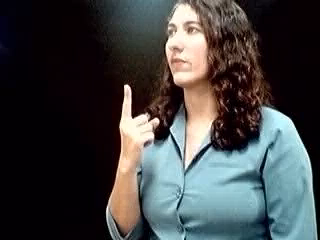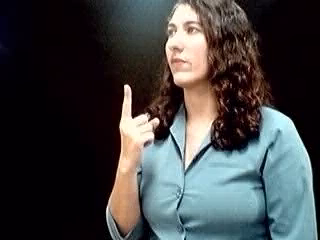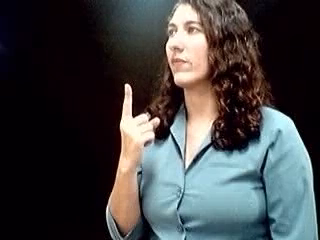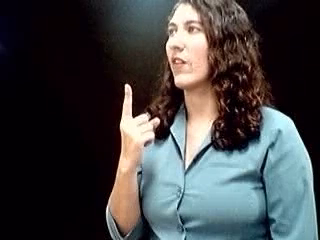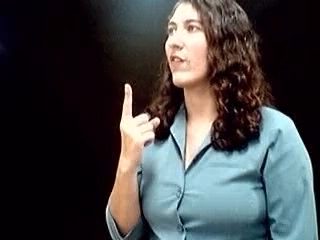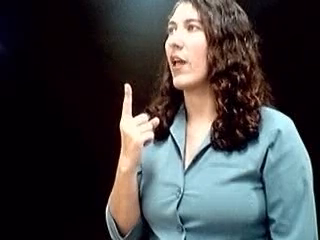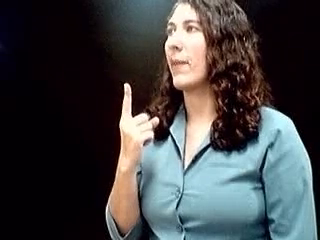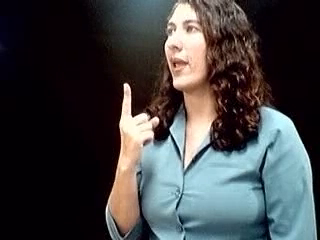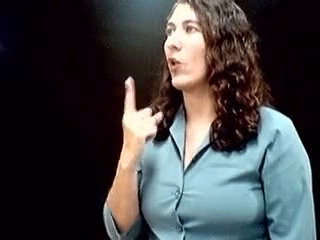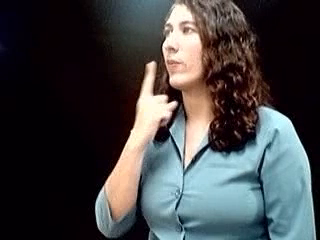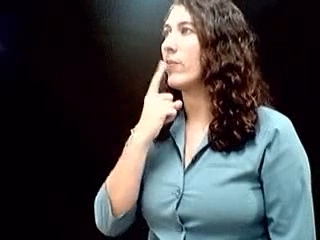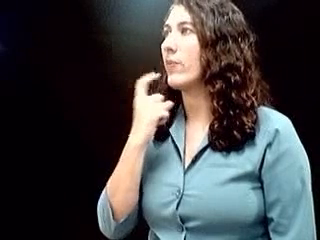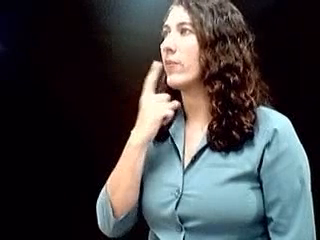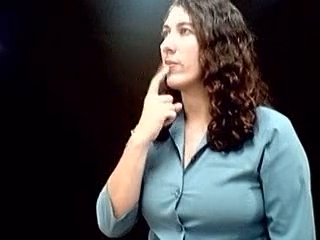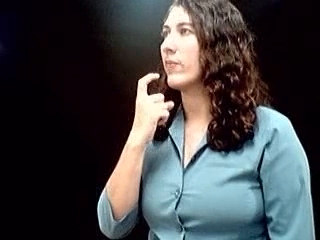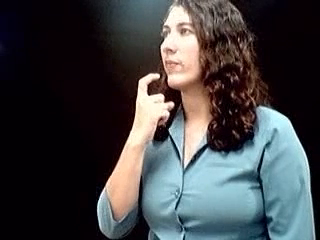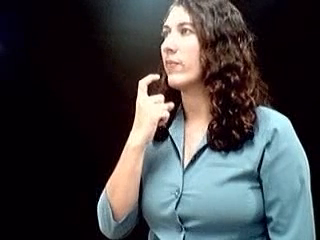vermelho